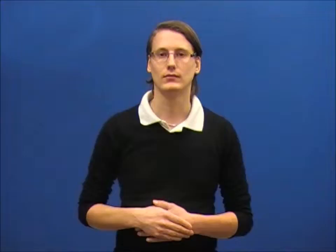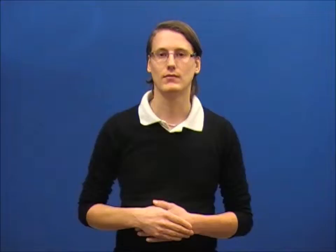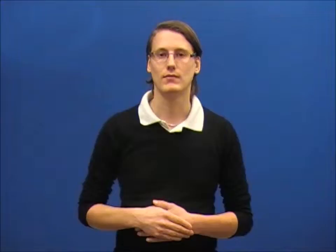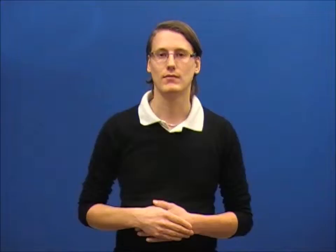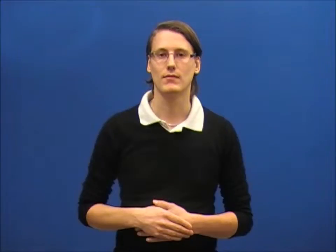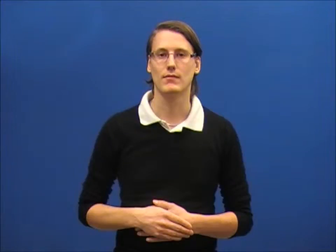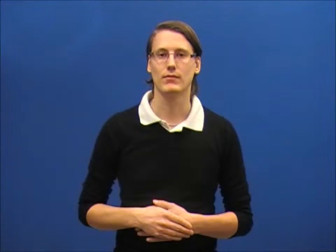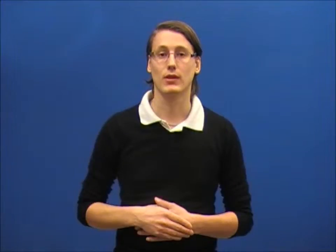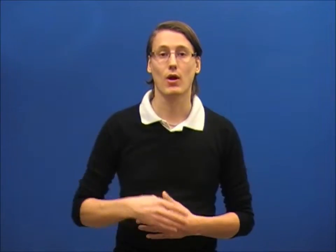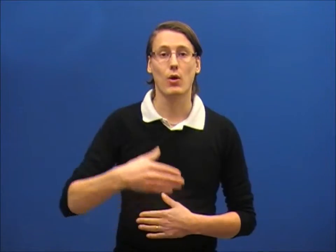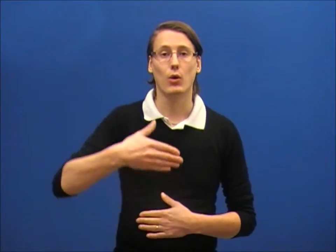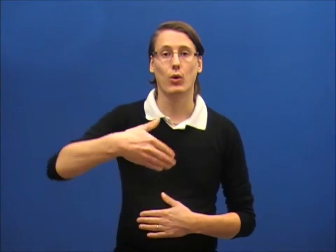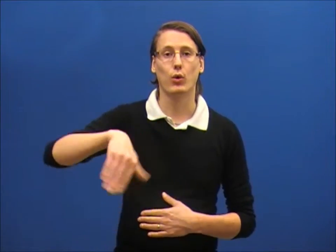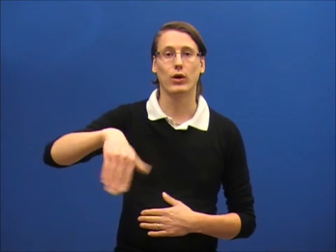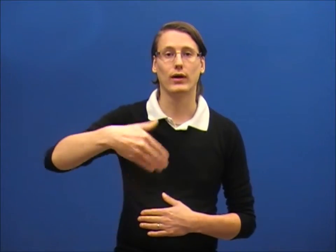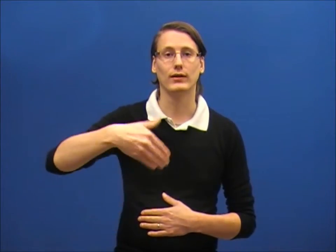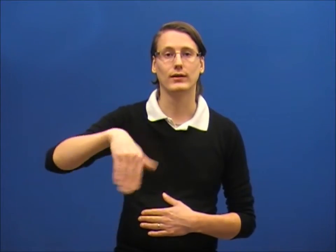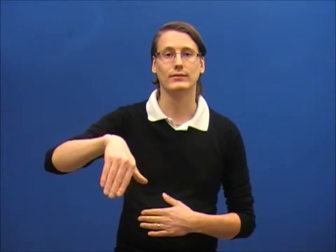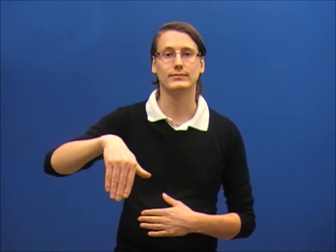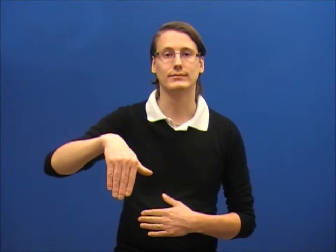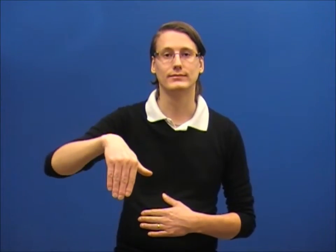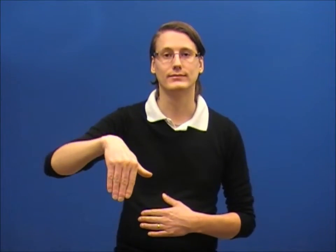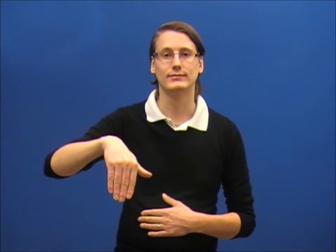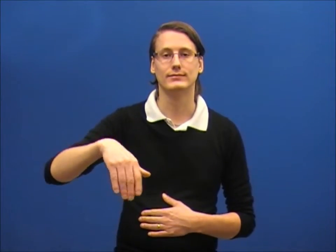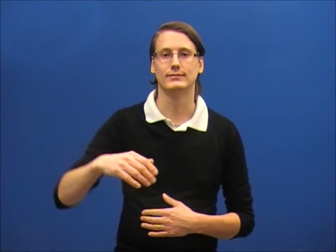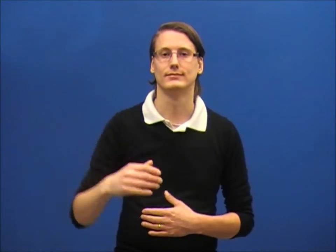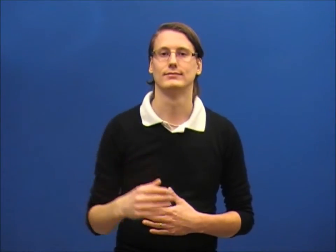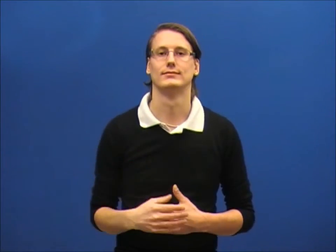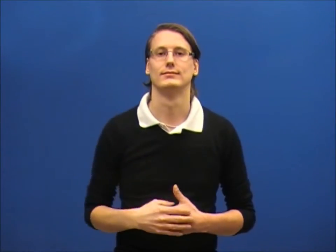KLOCKA